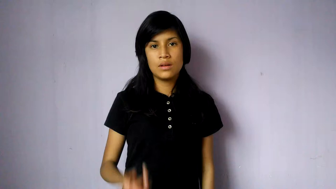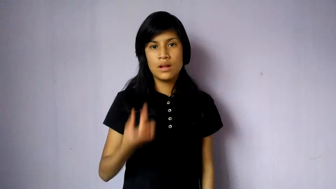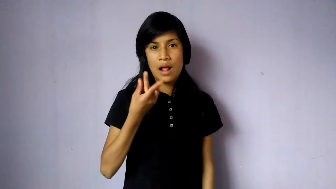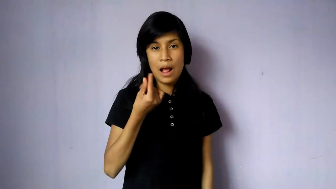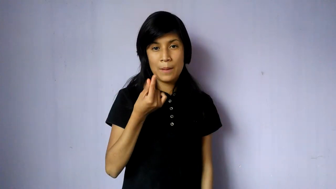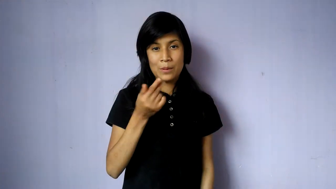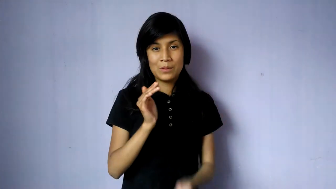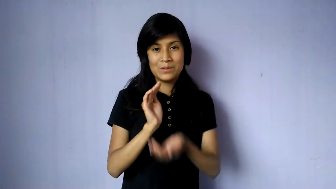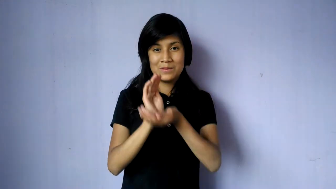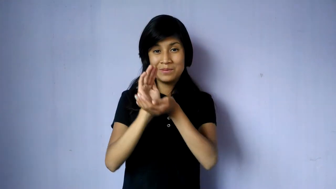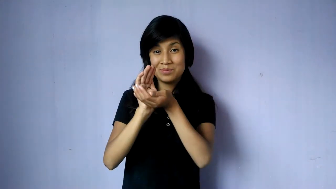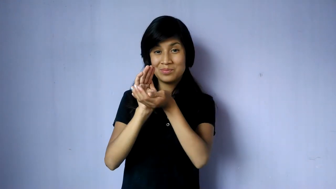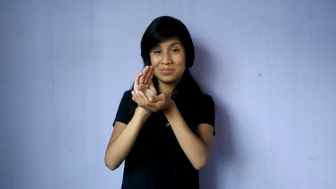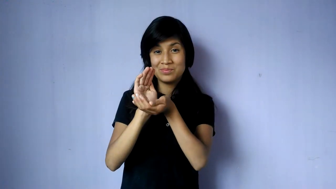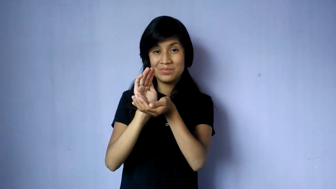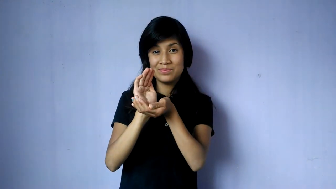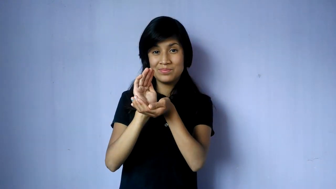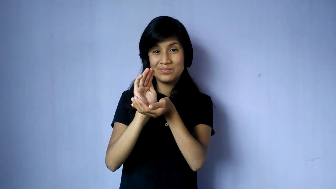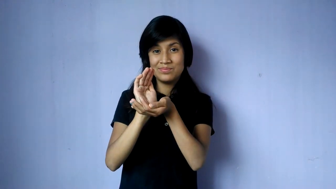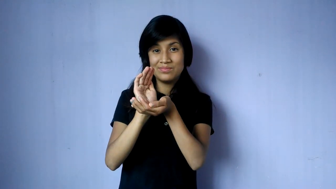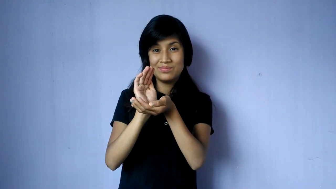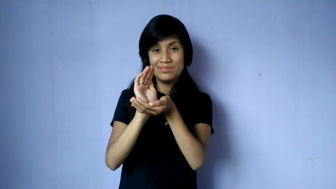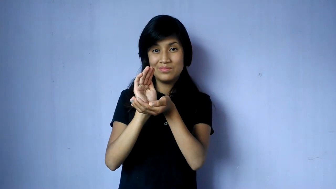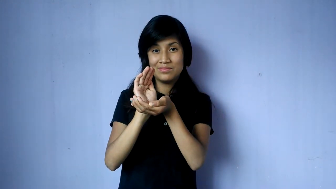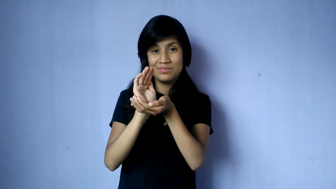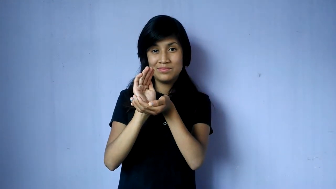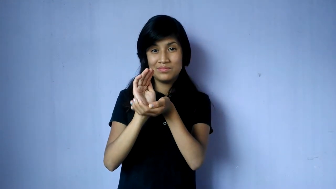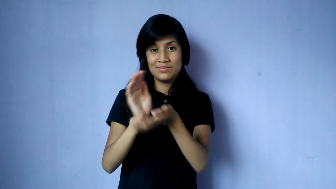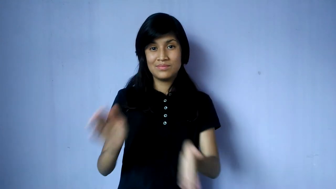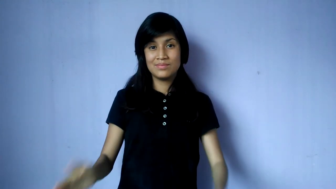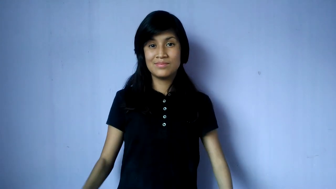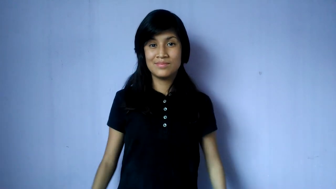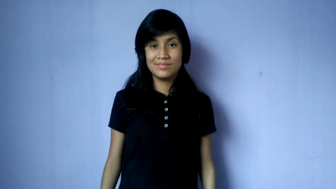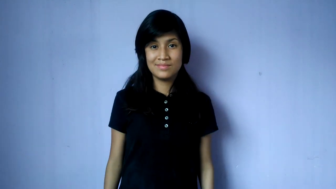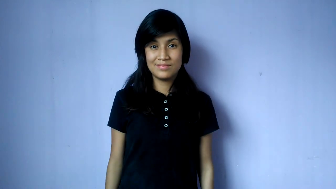CACHORRO